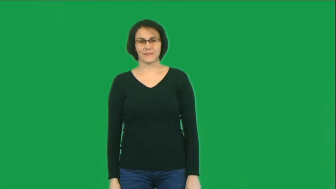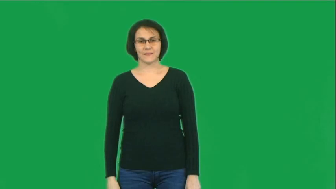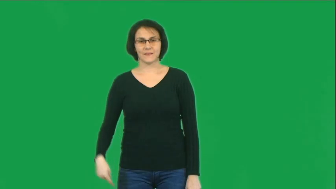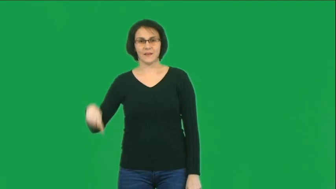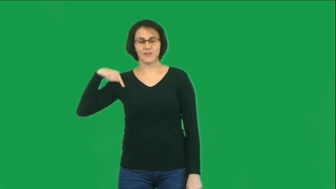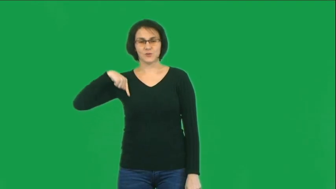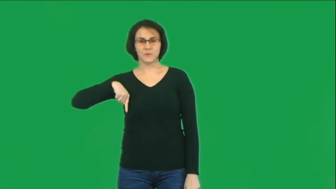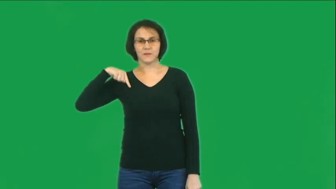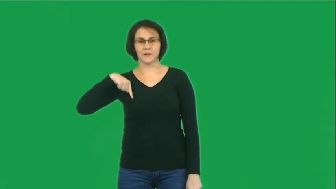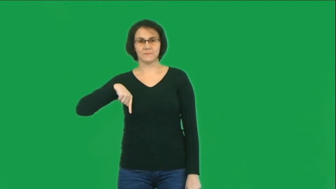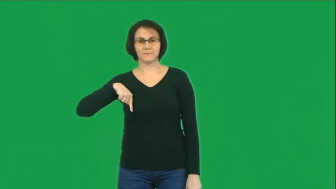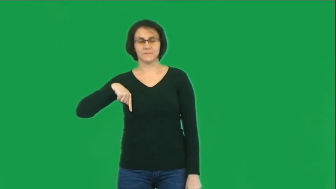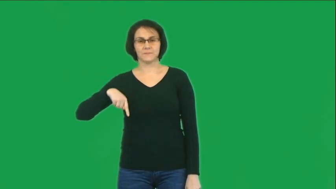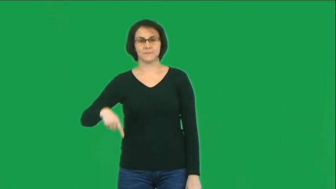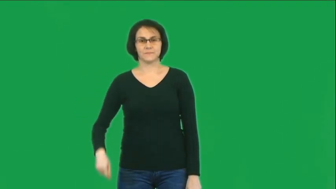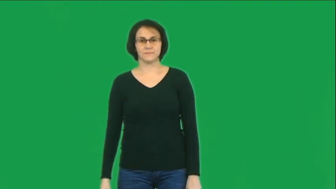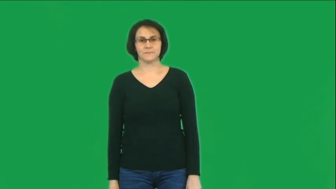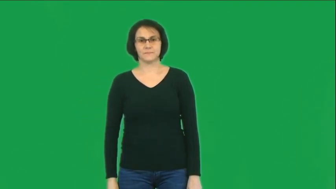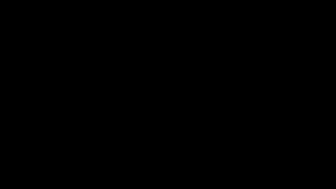szpilka